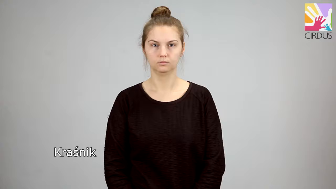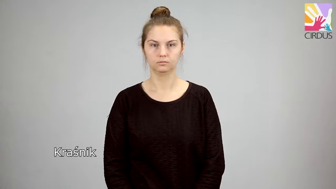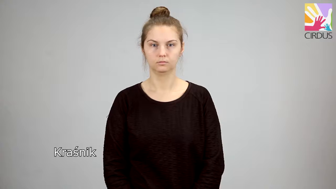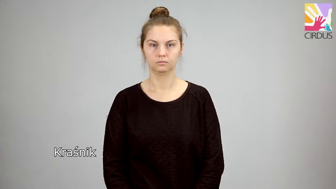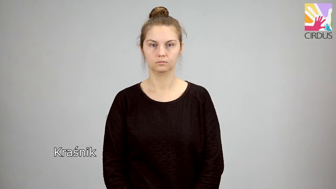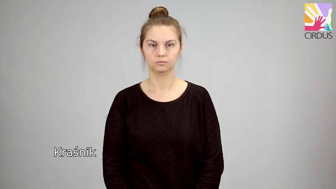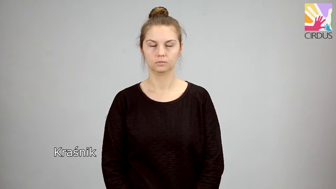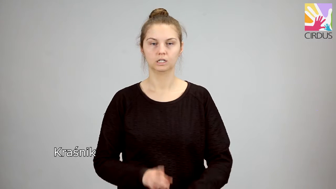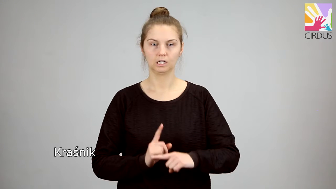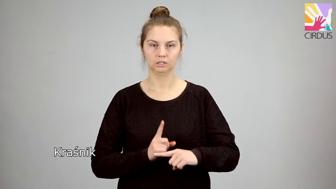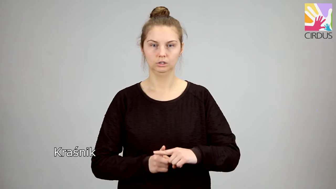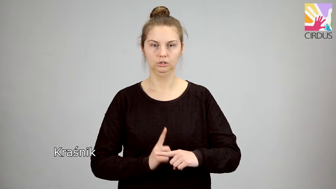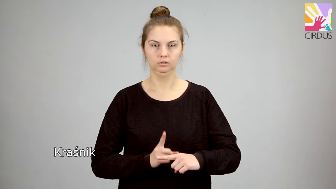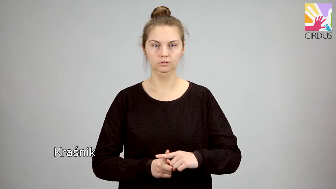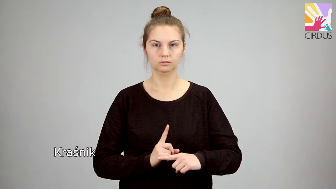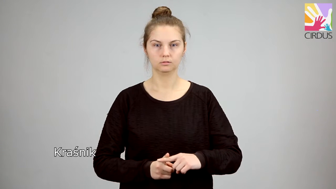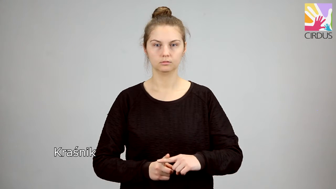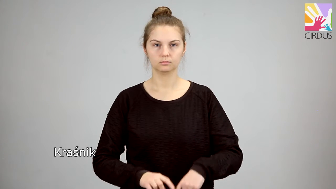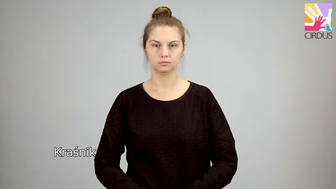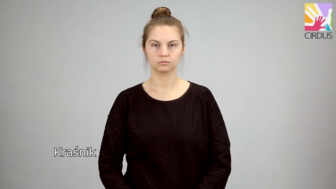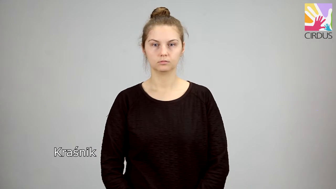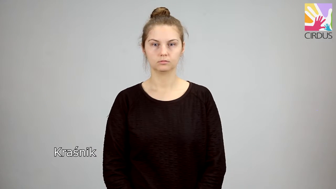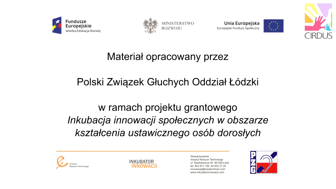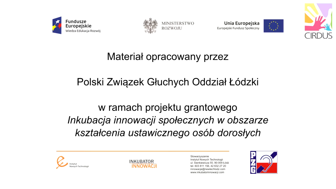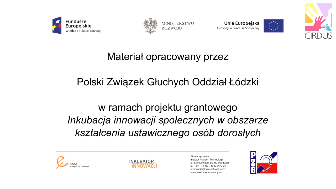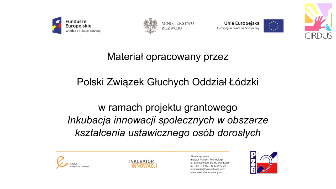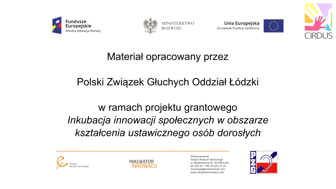Kraśnik